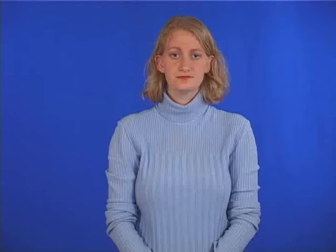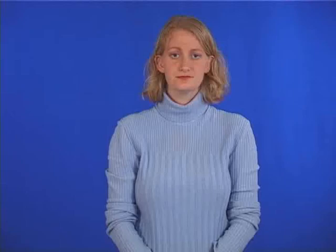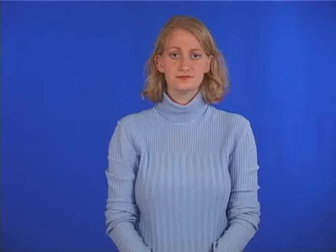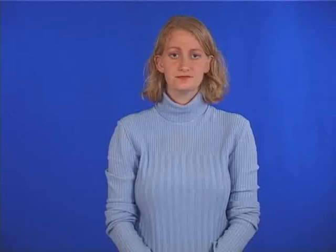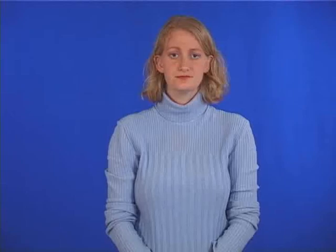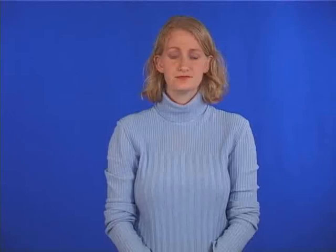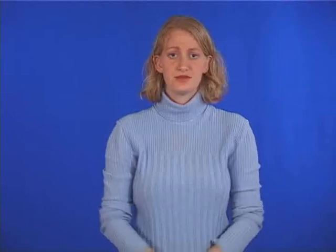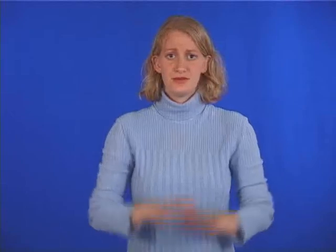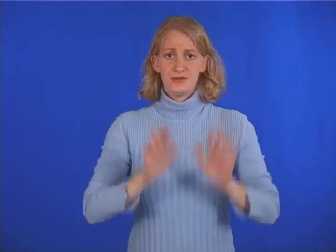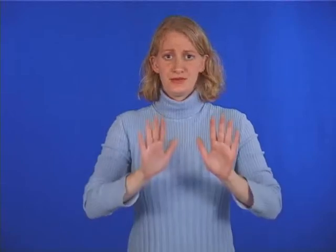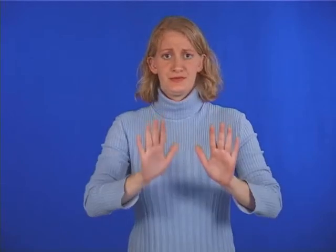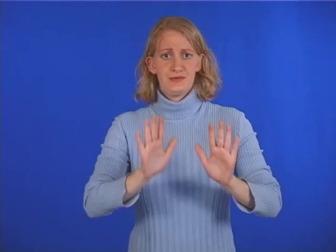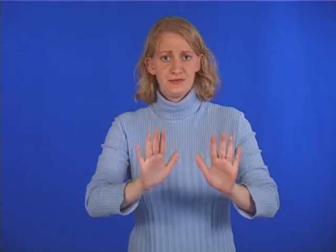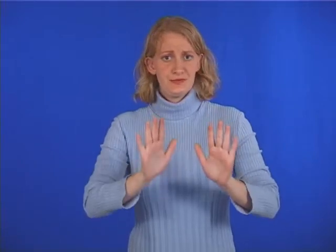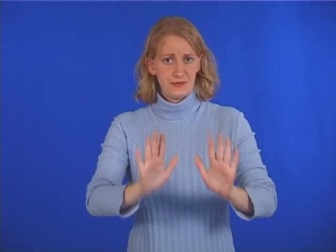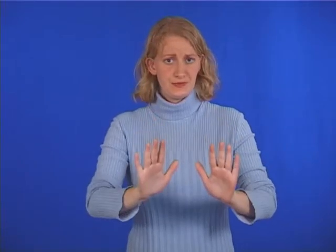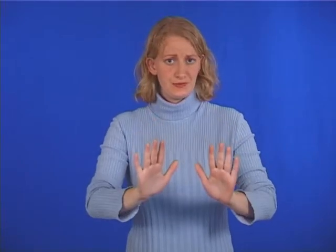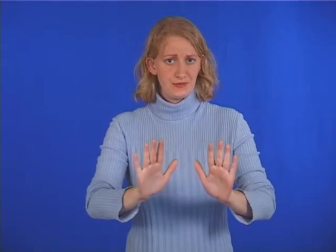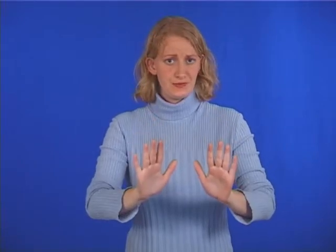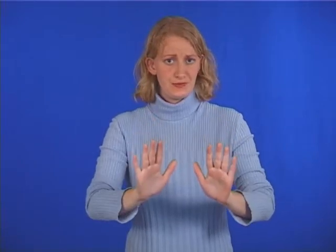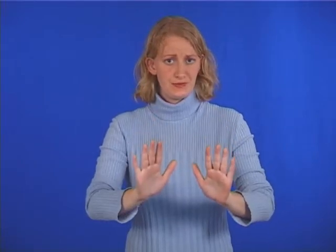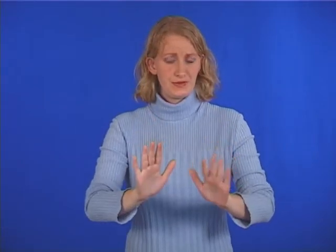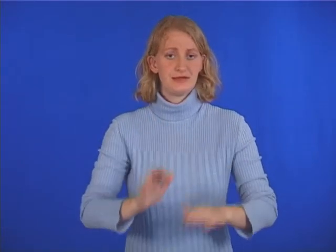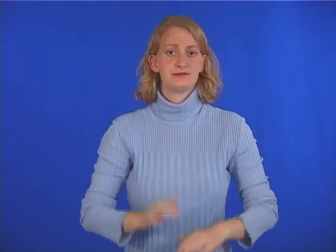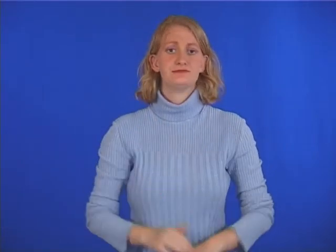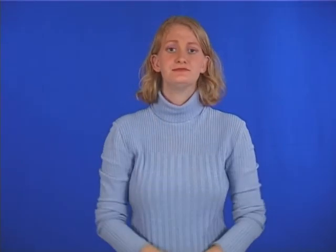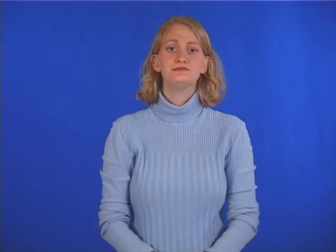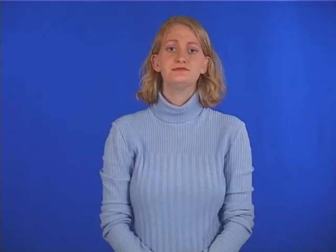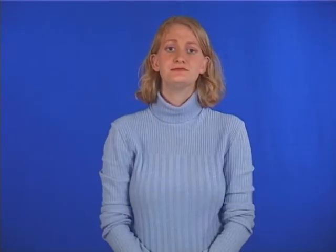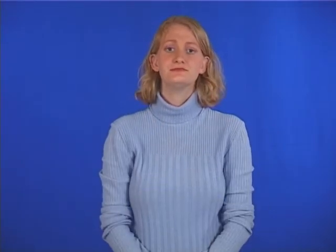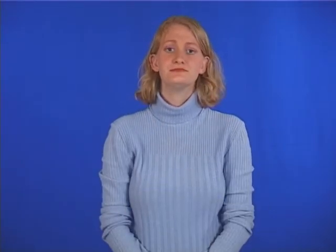varlega